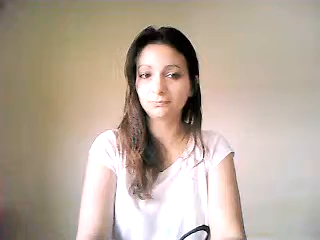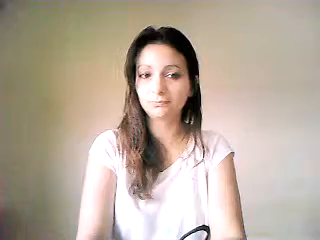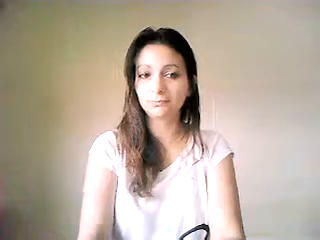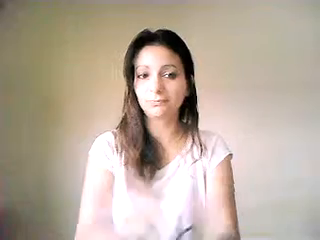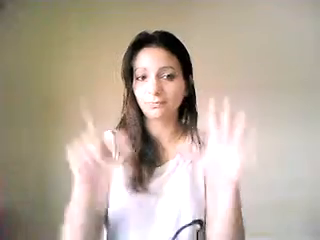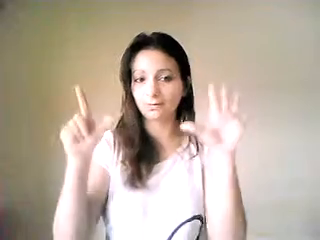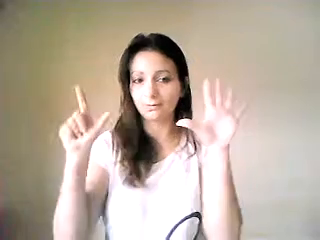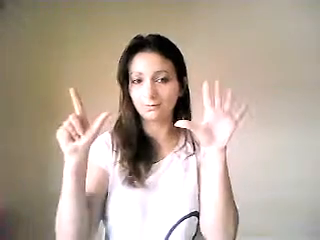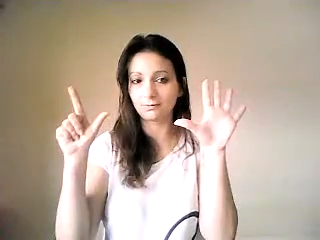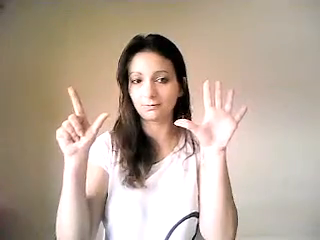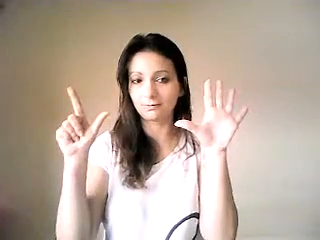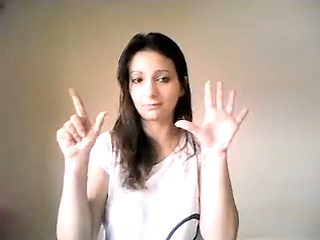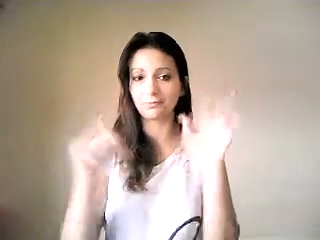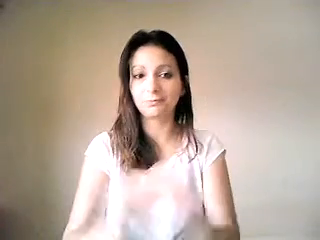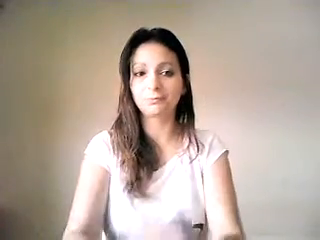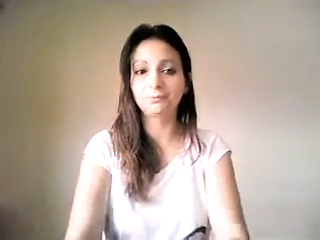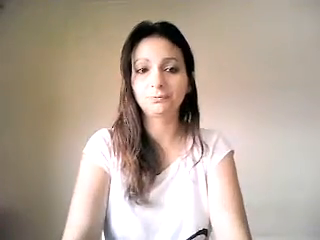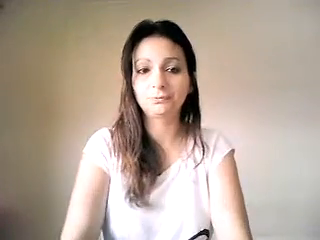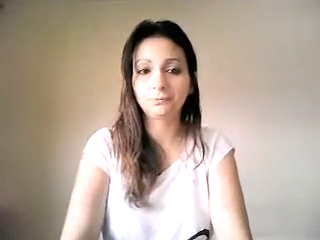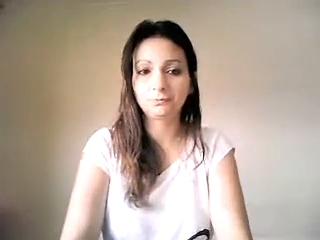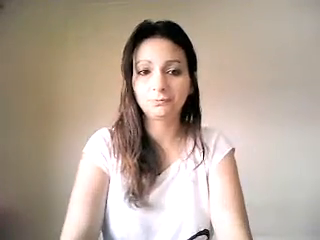Sept